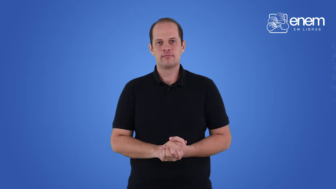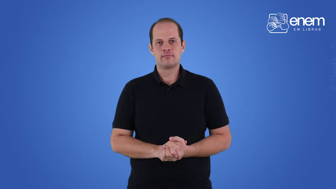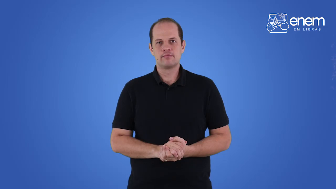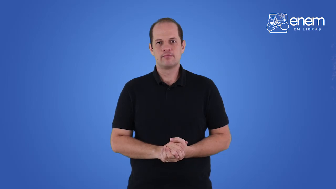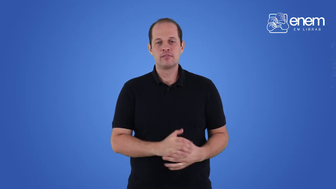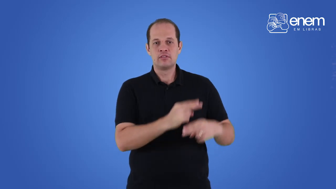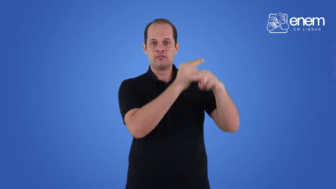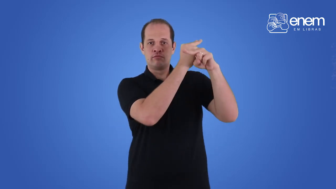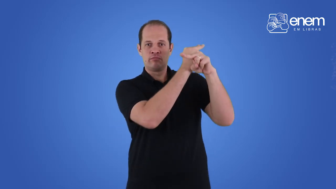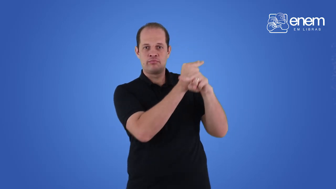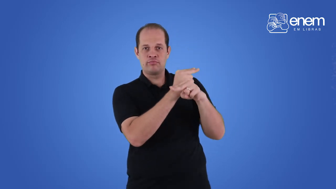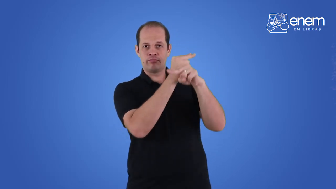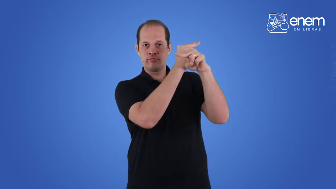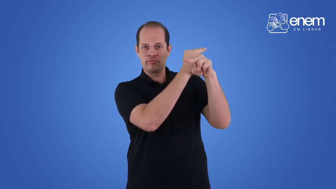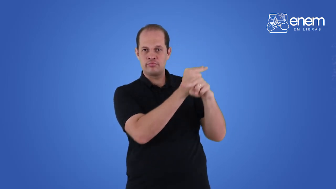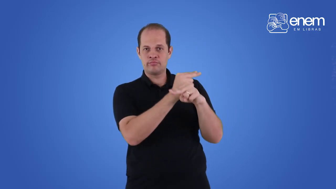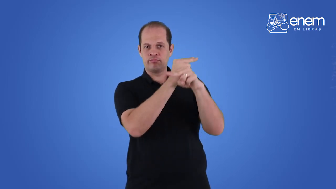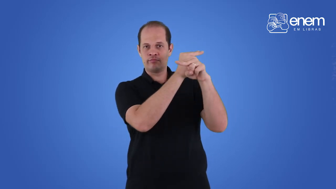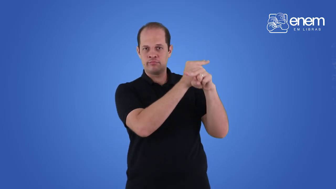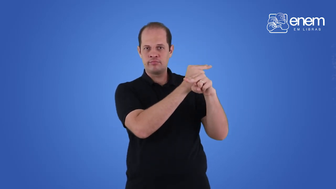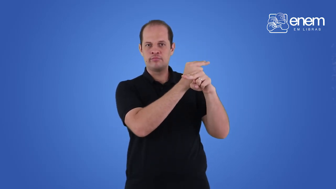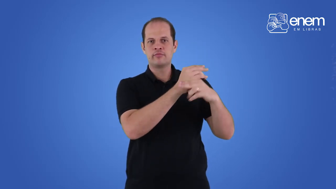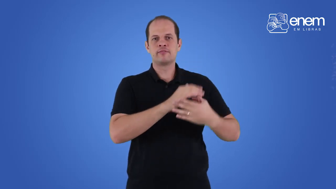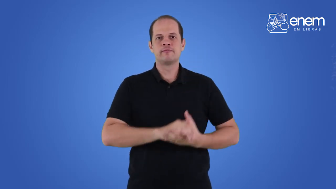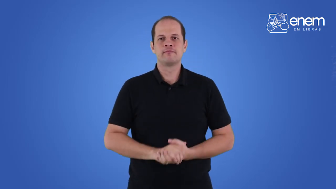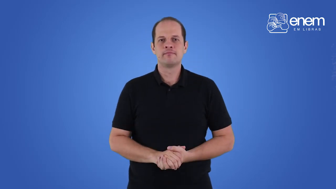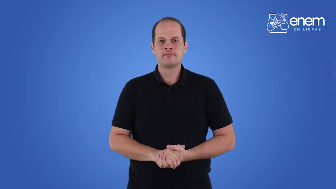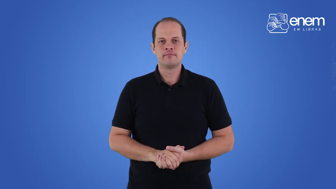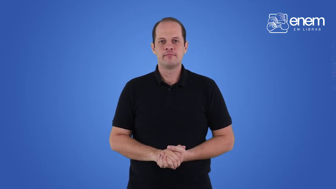Satélite artificial